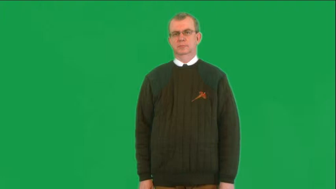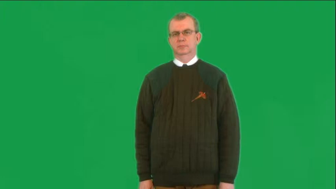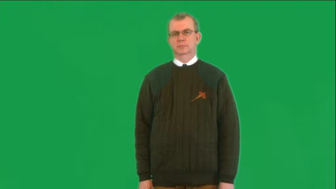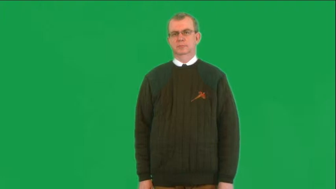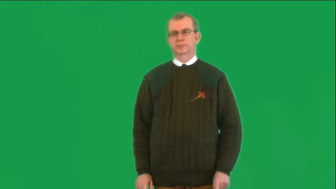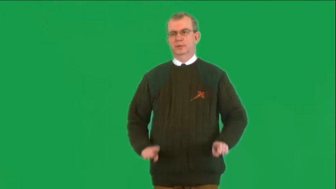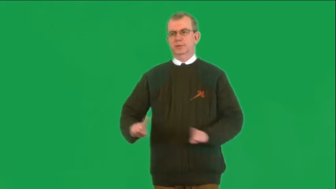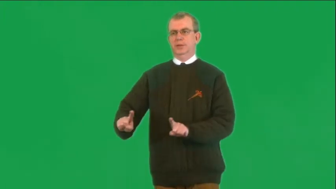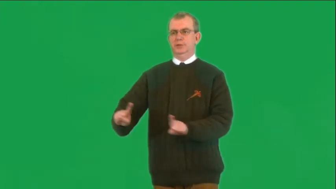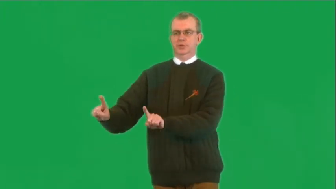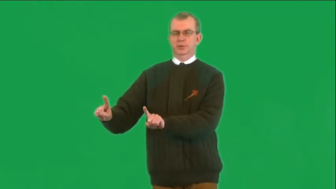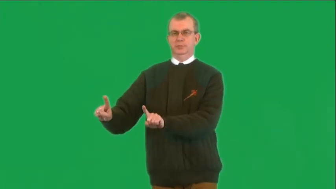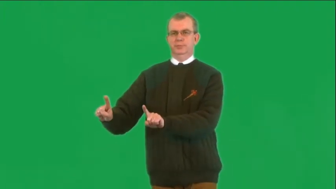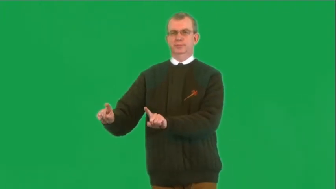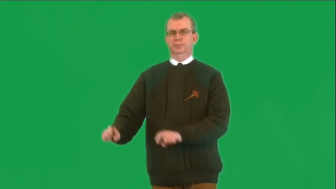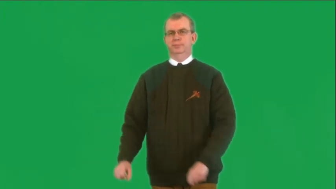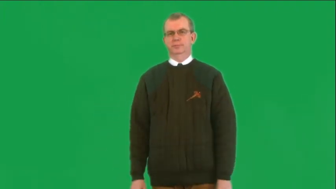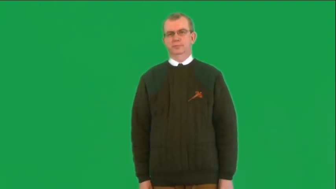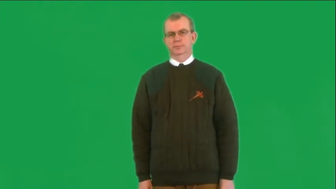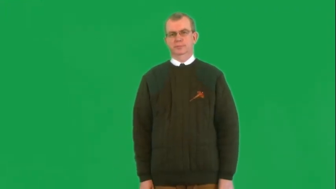znaczny